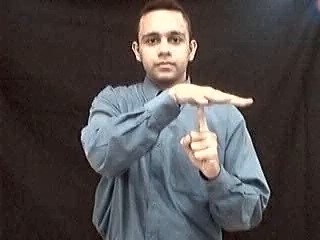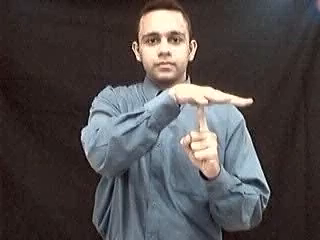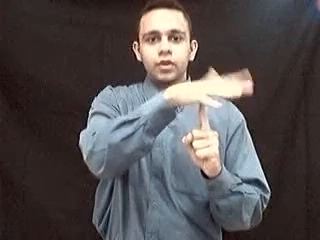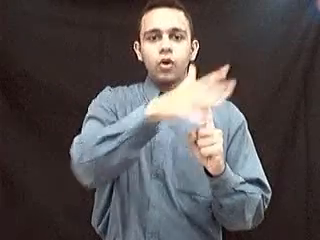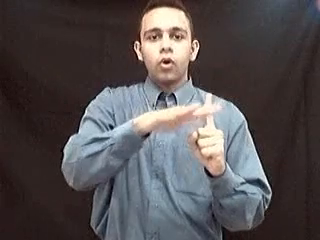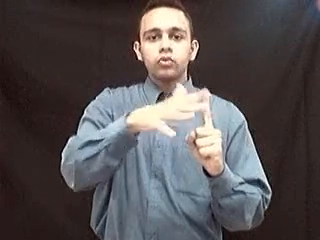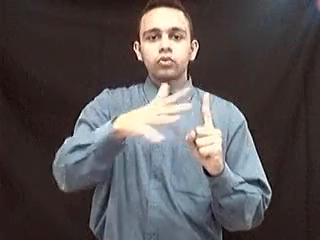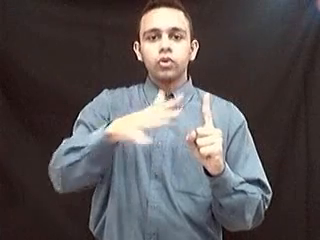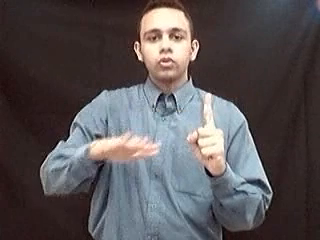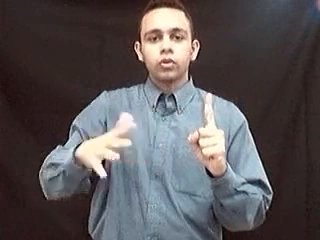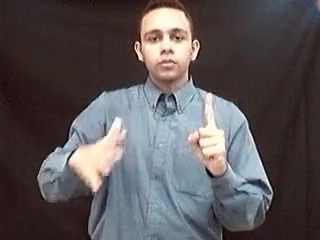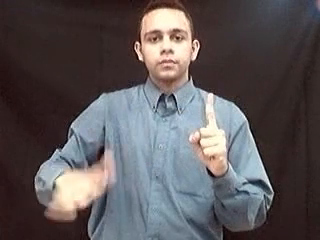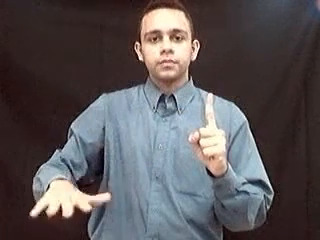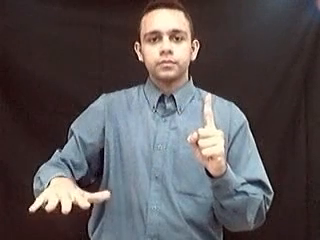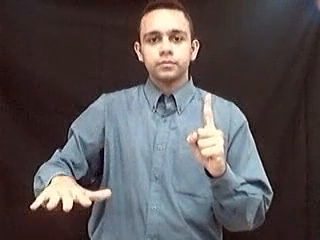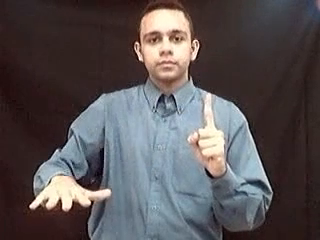outono